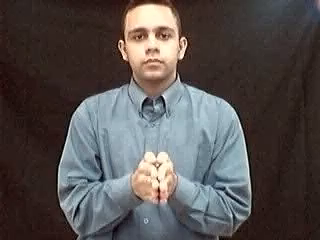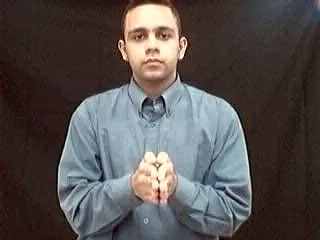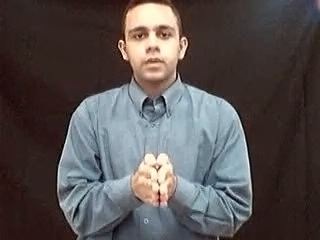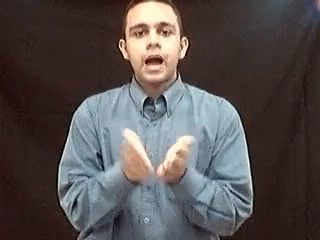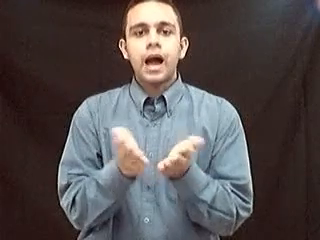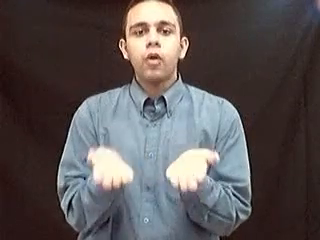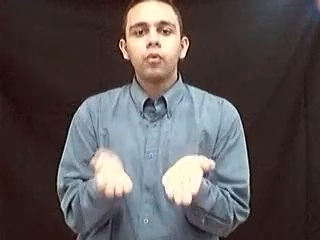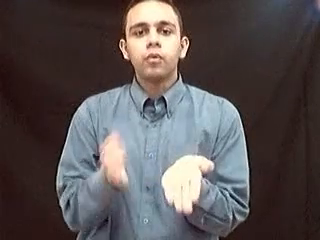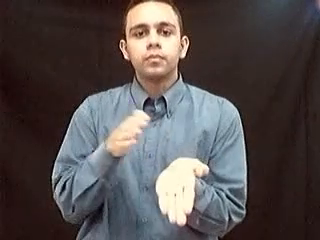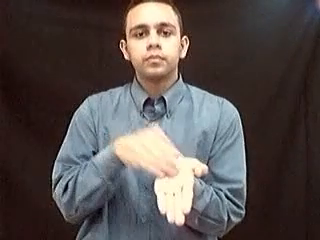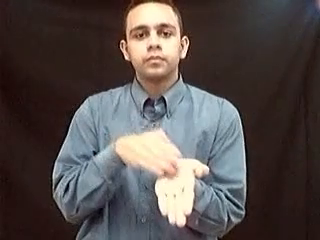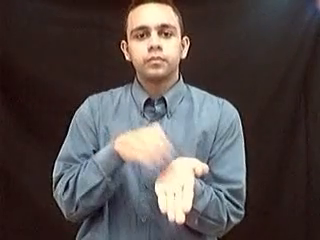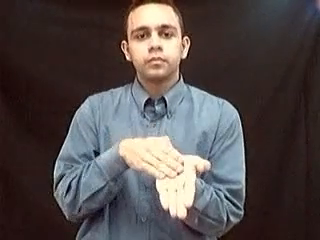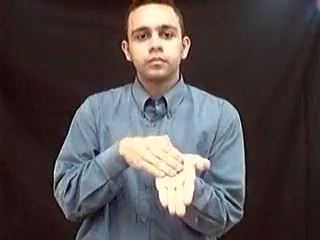album